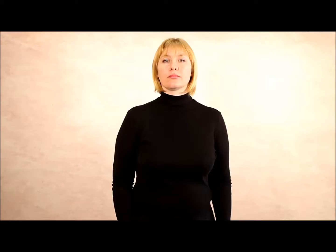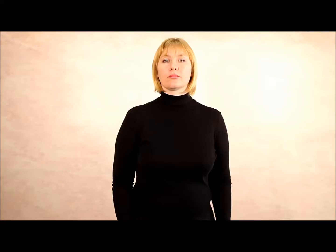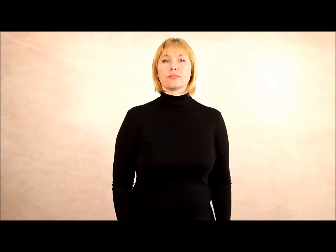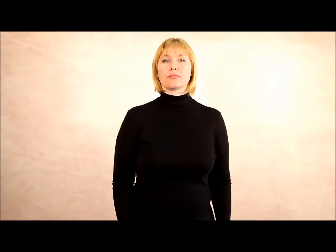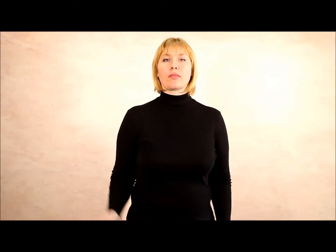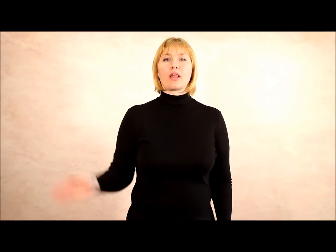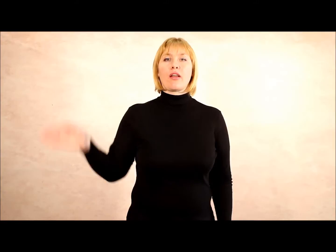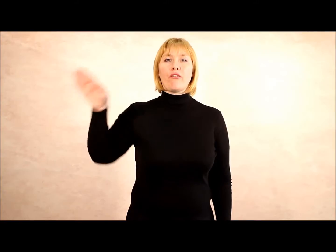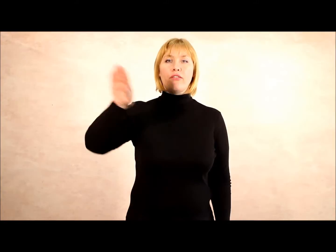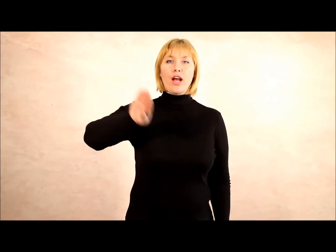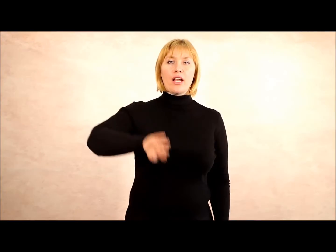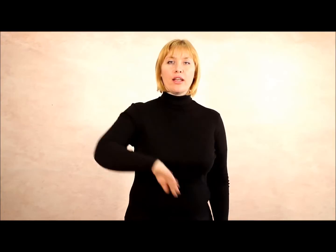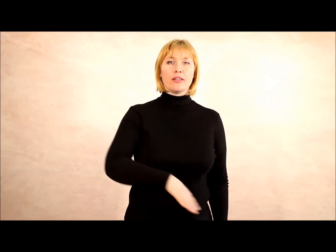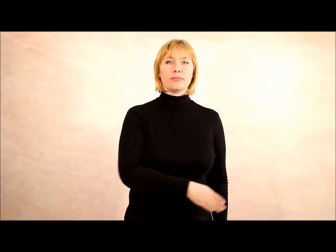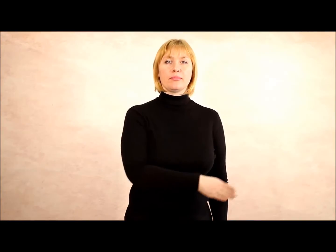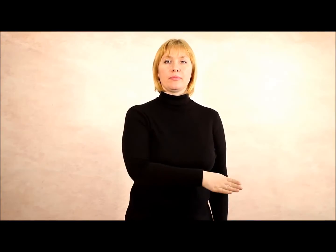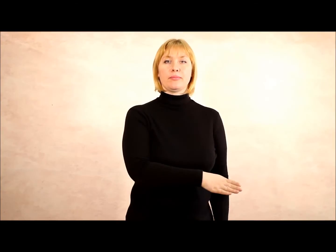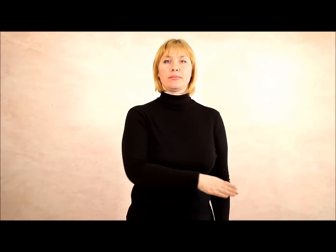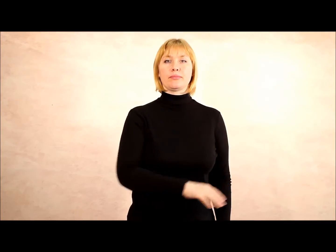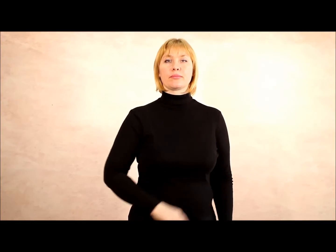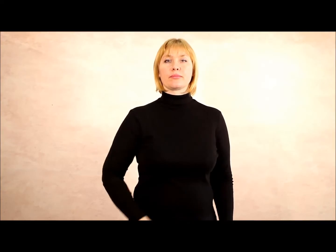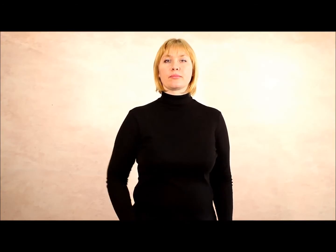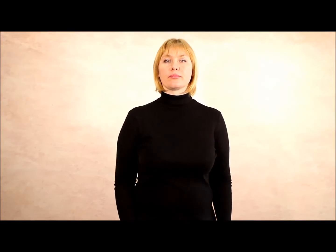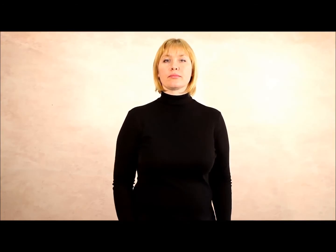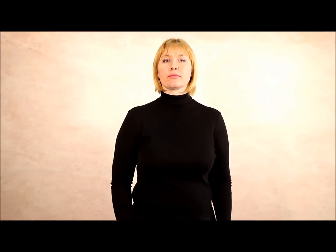Vale